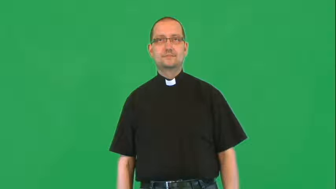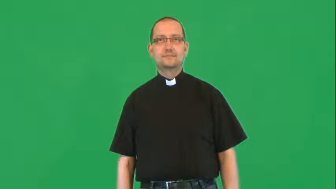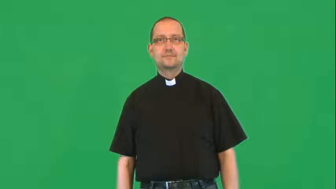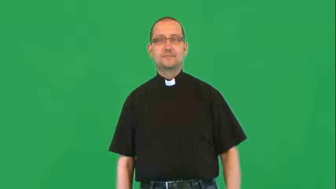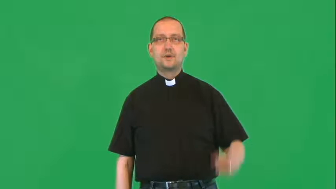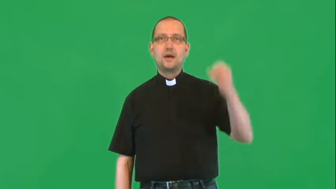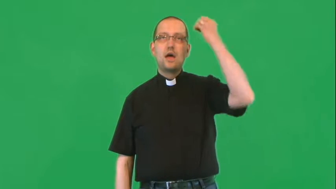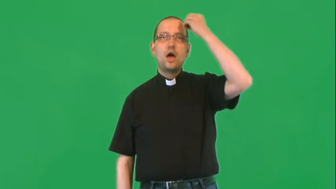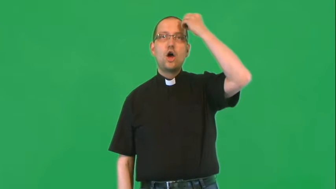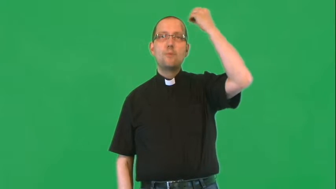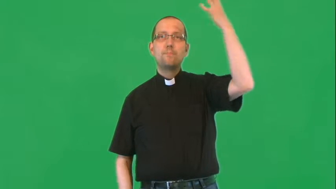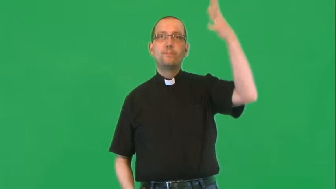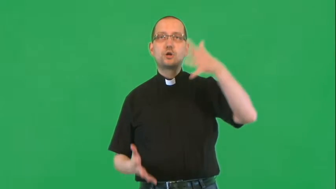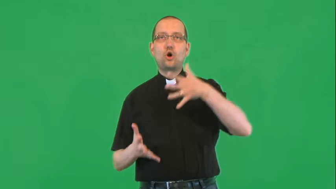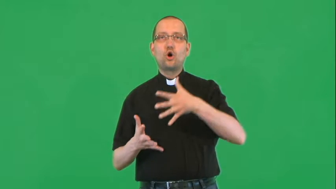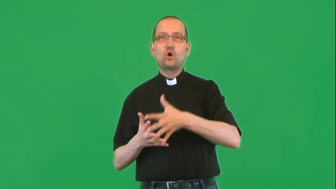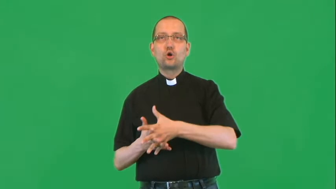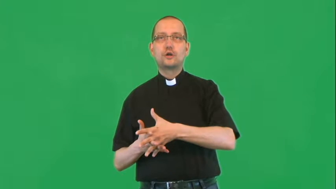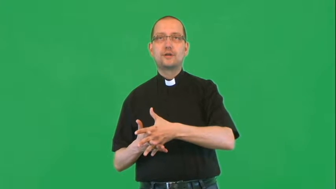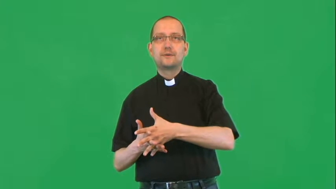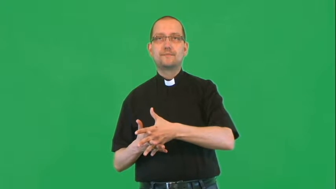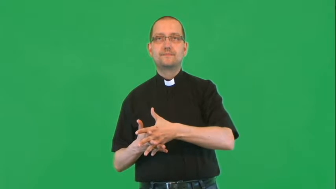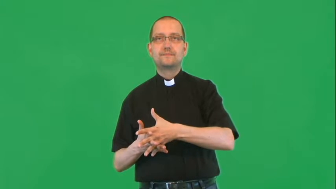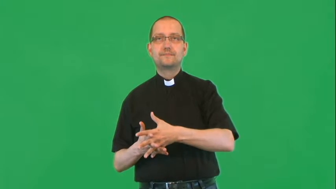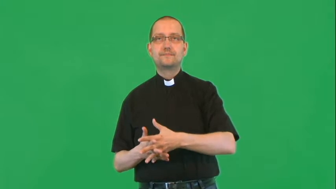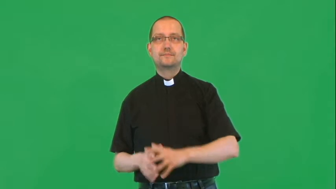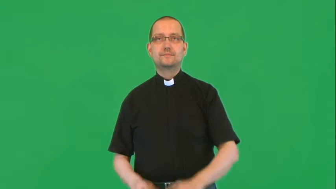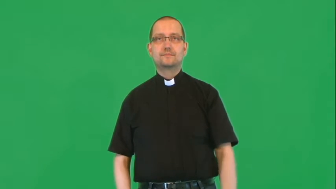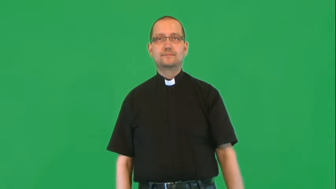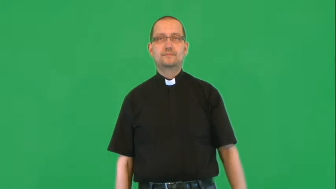prorok